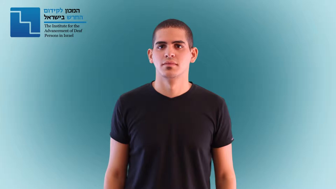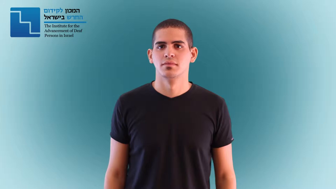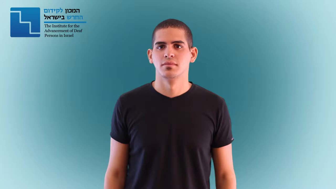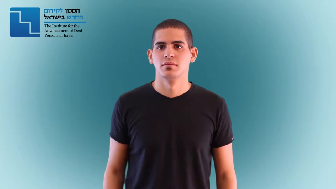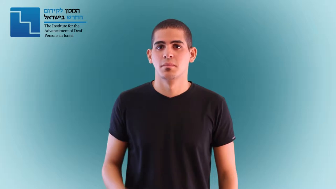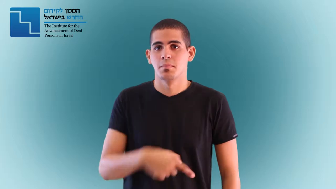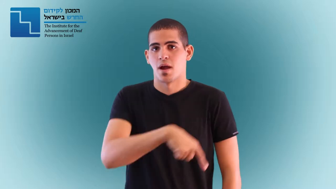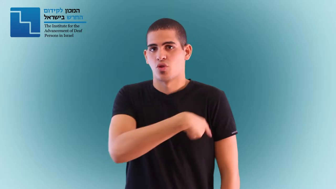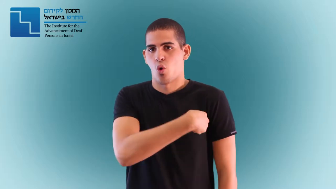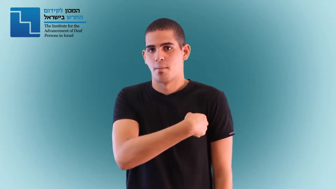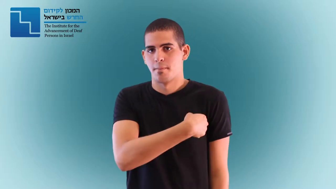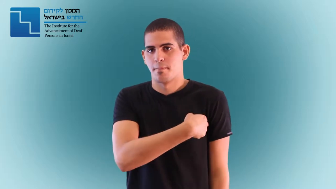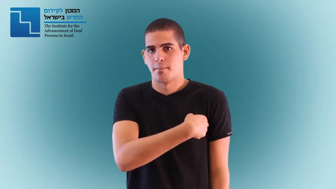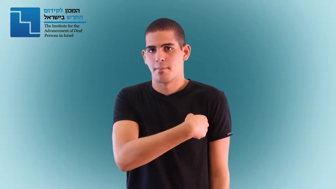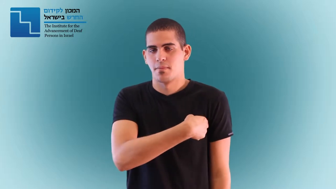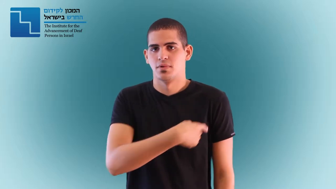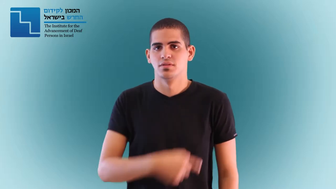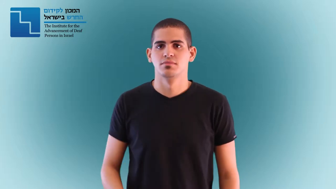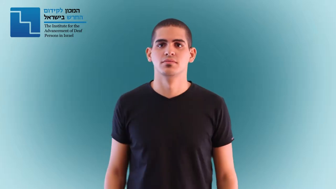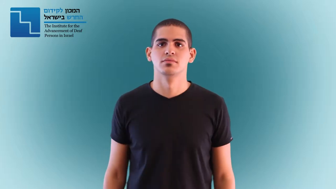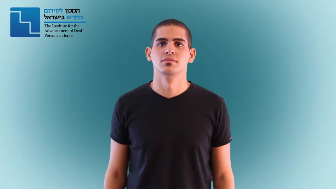מדחום